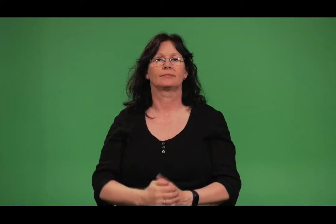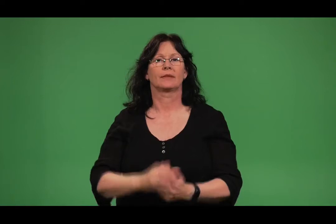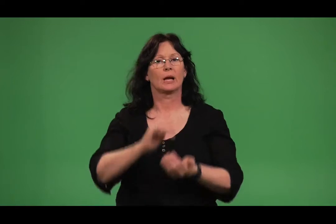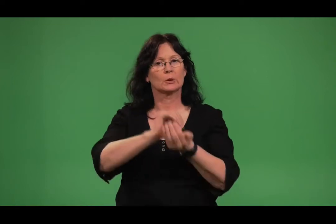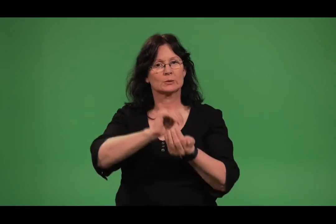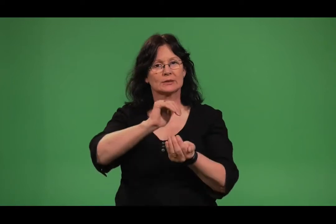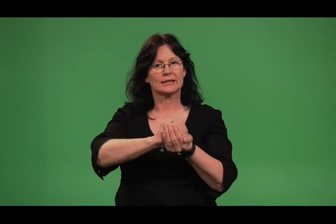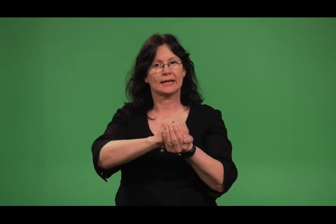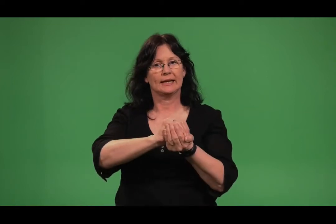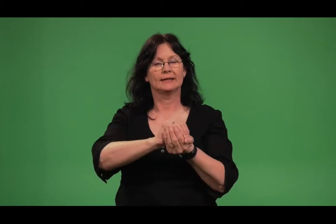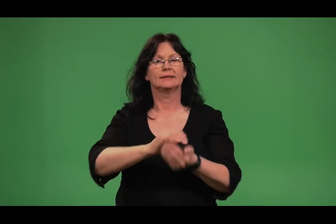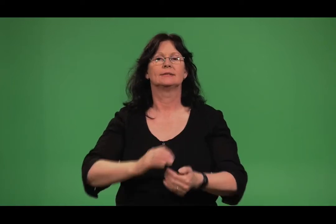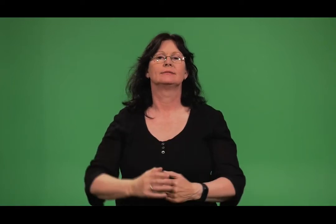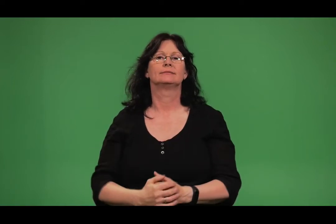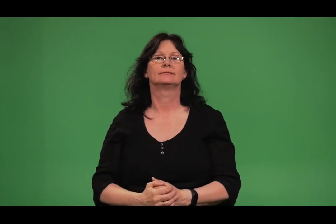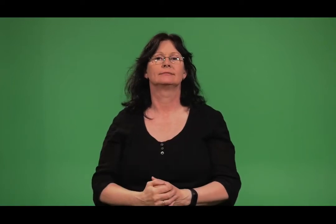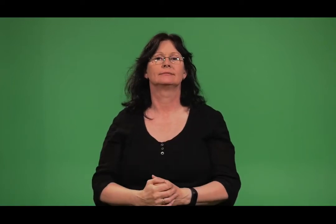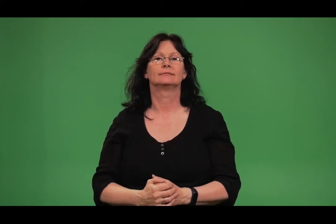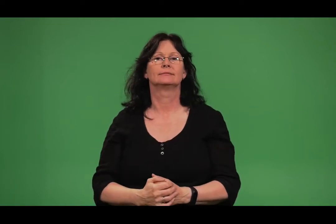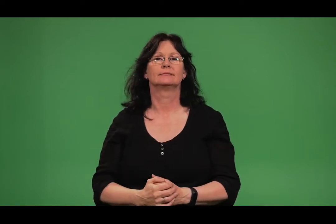Rúnstykki